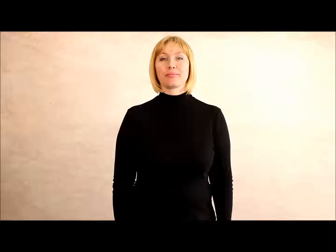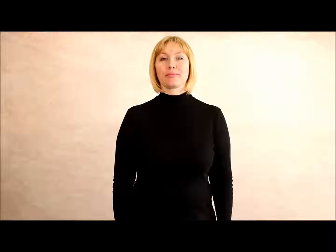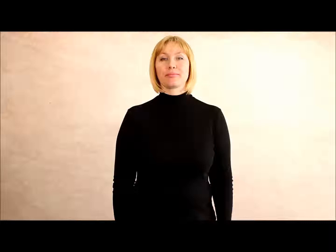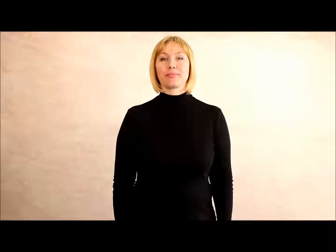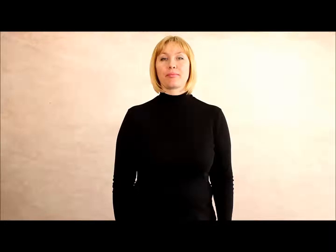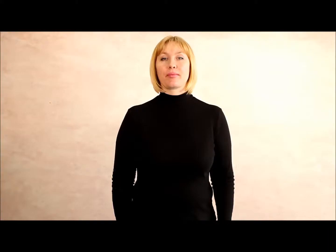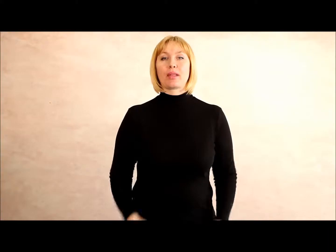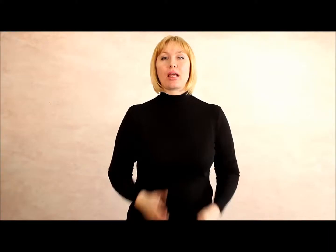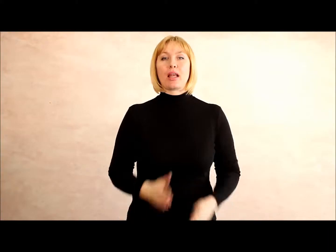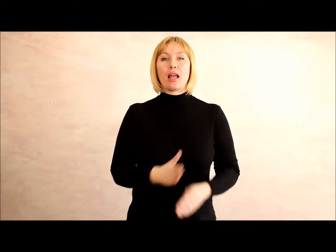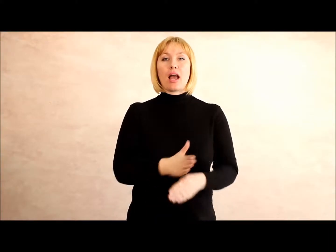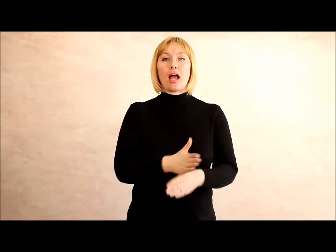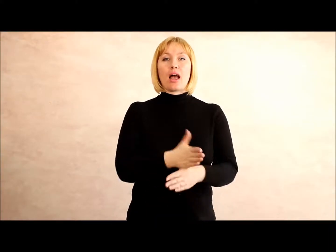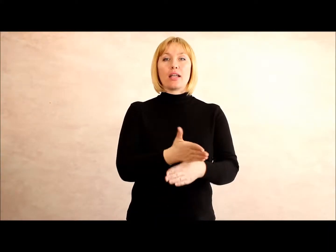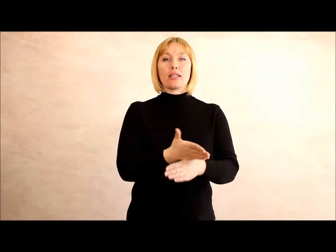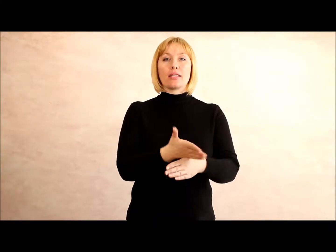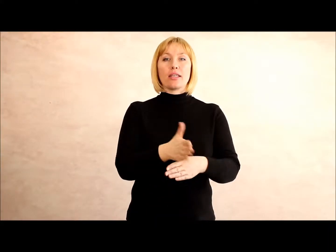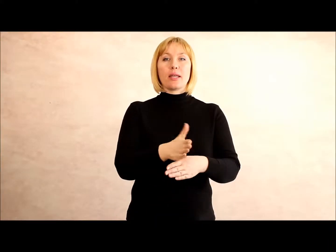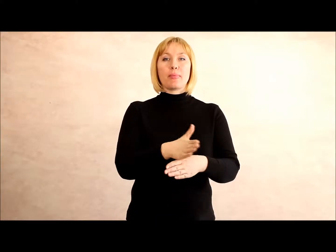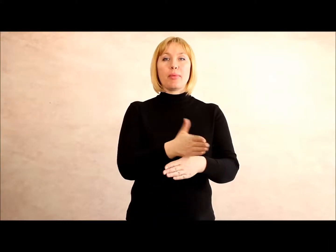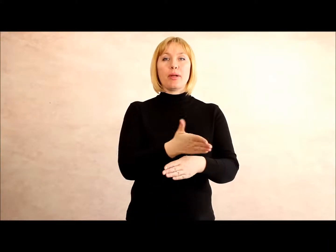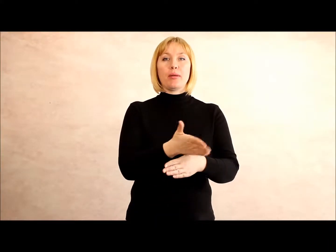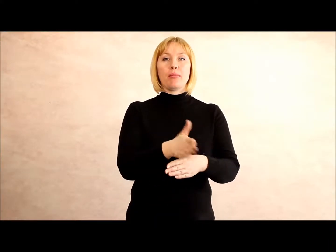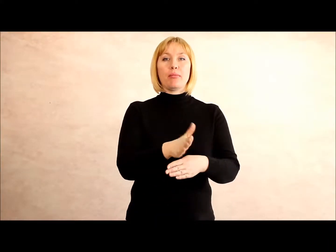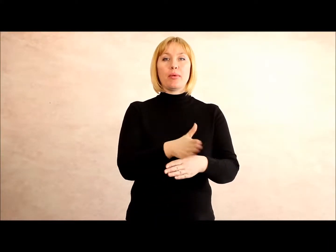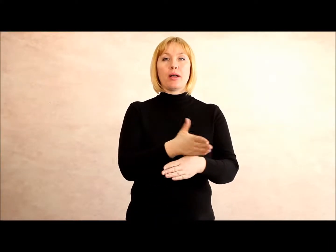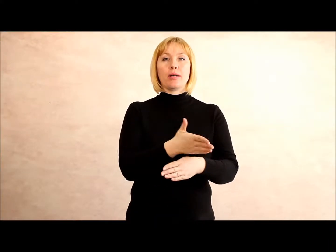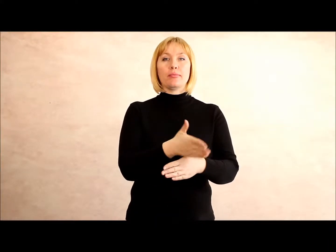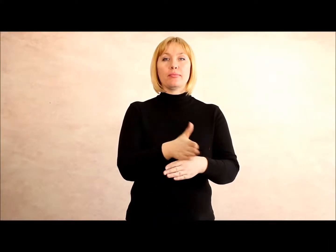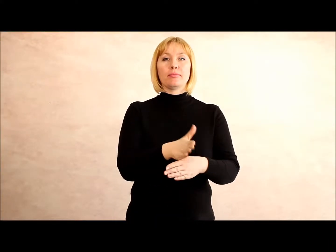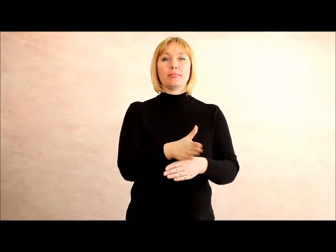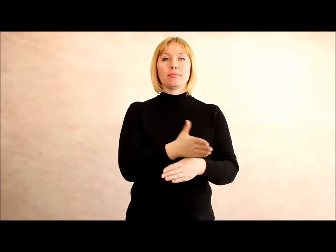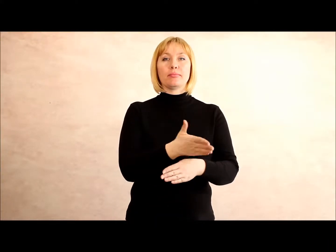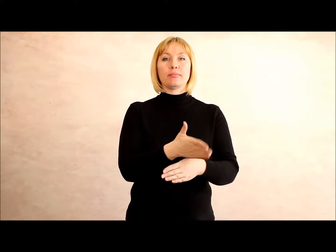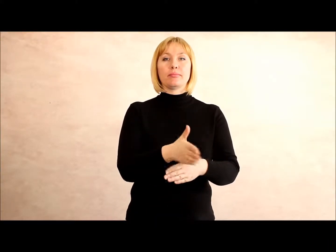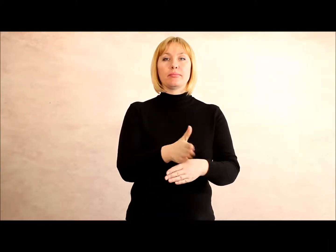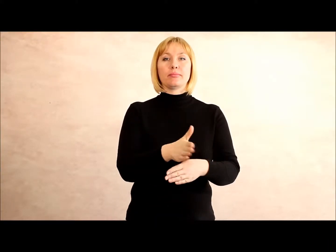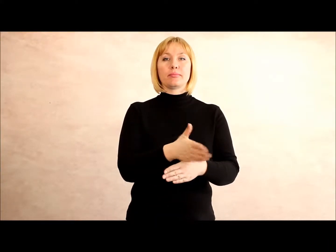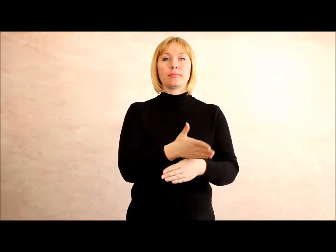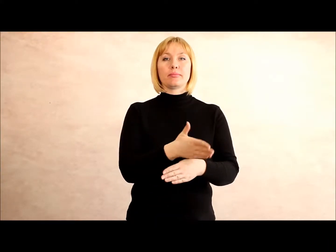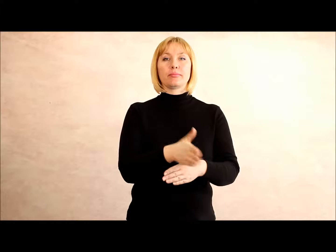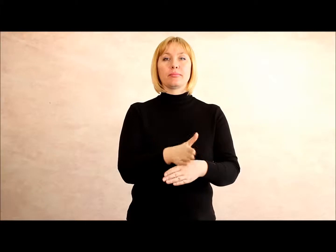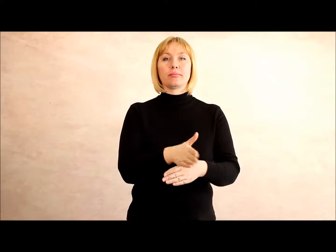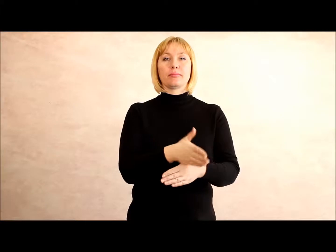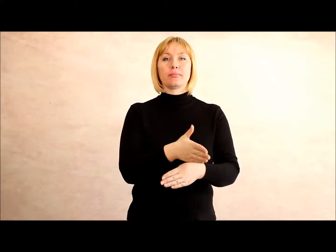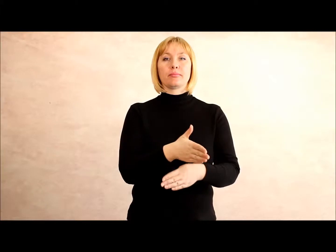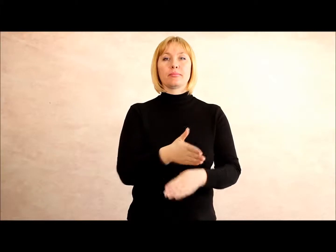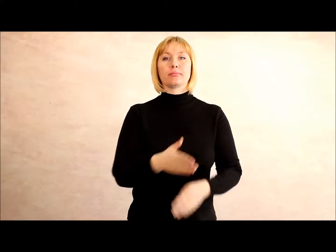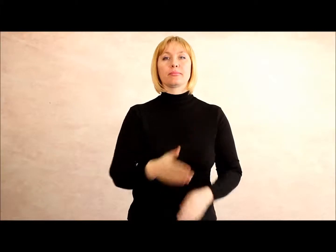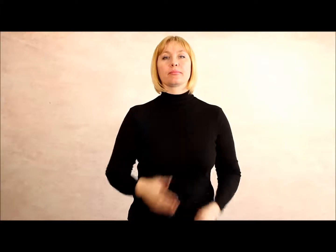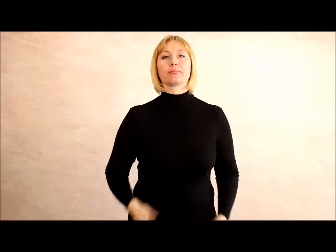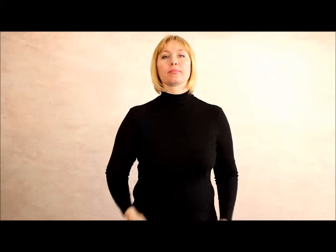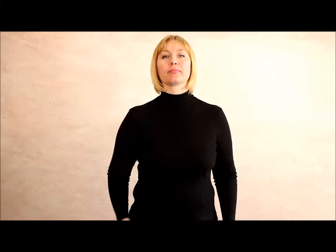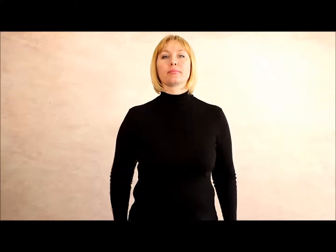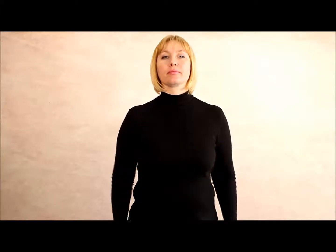A se plimba